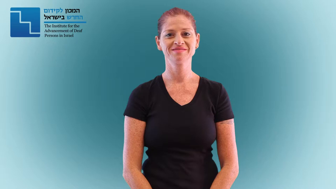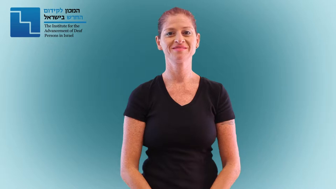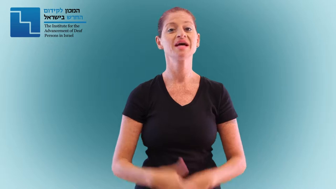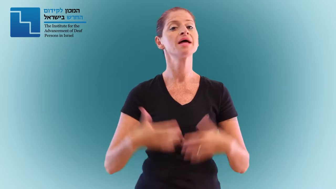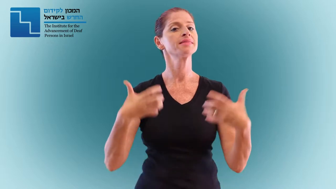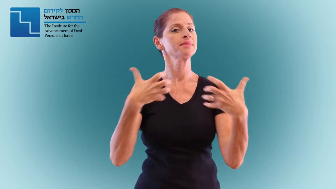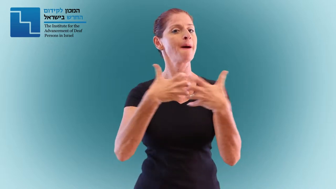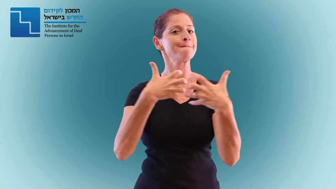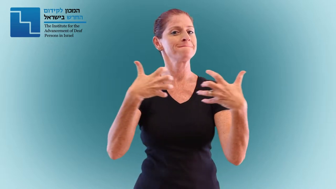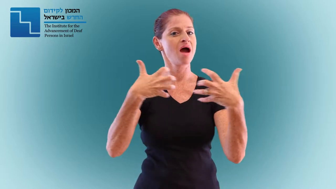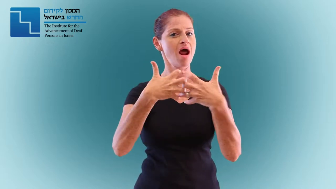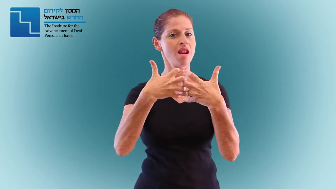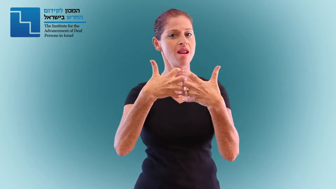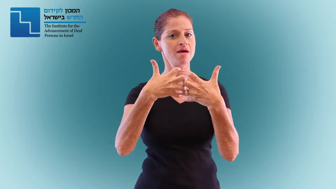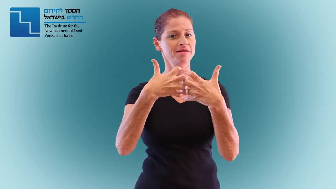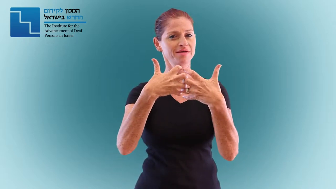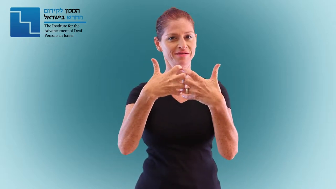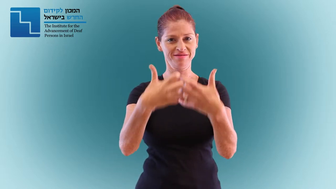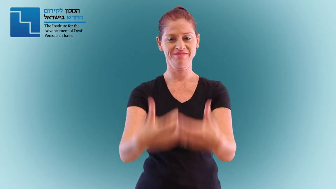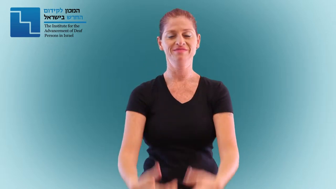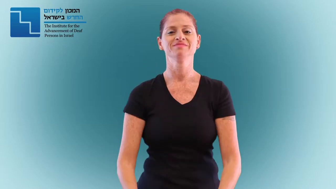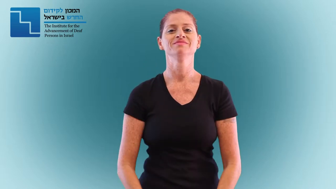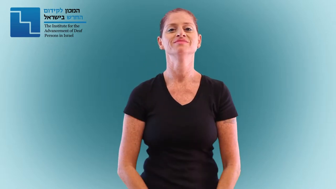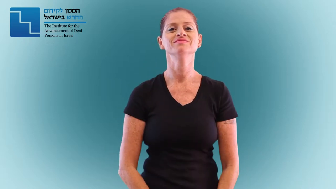נמל